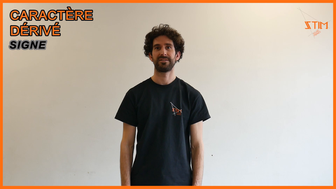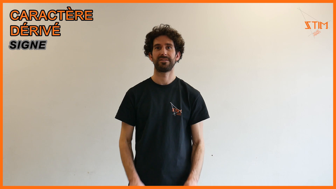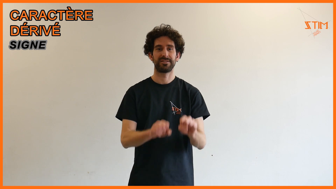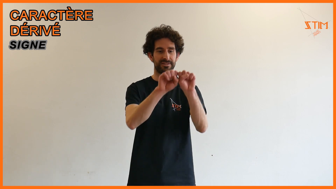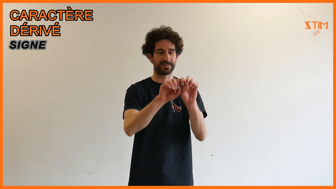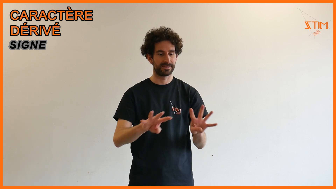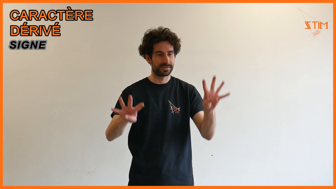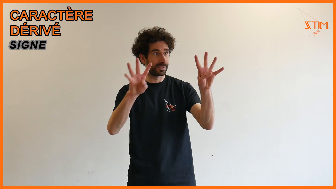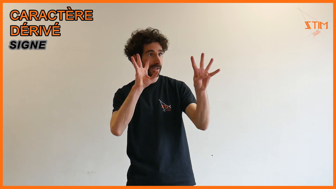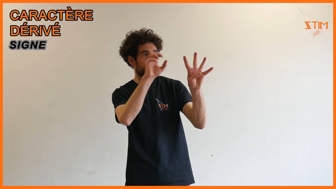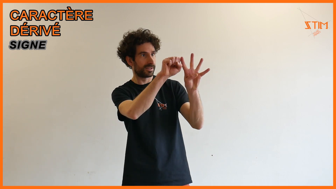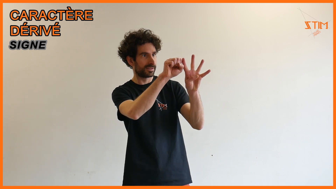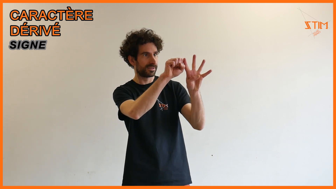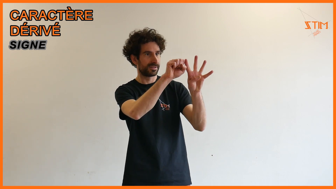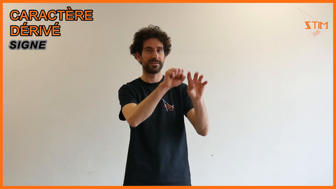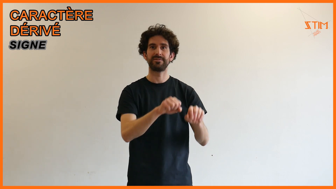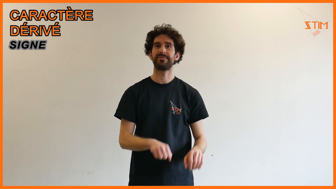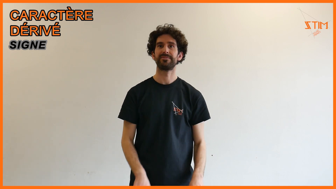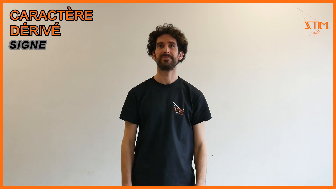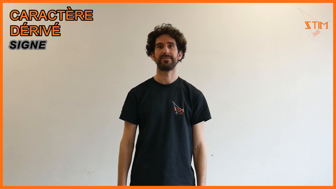Caractère dérivé